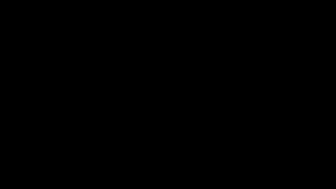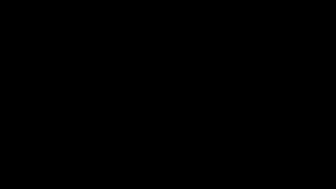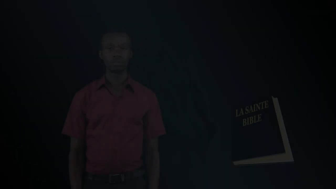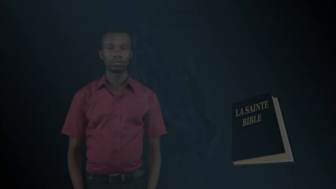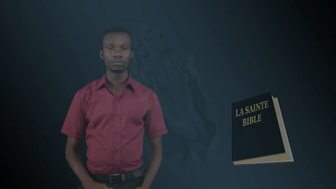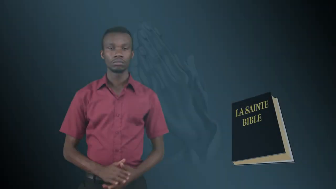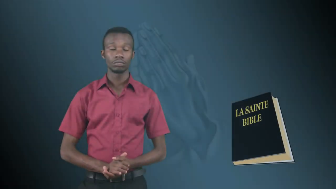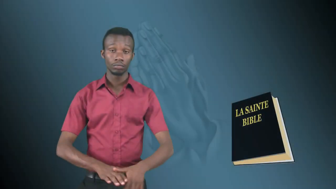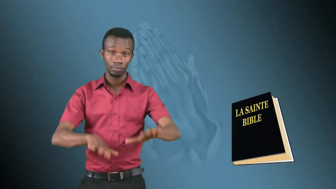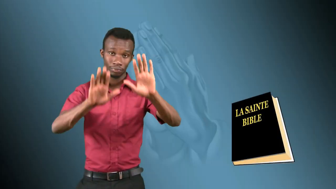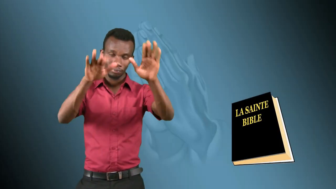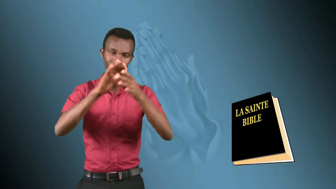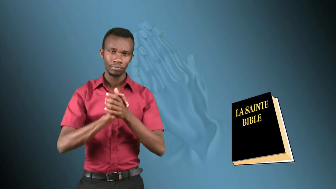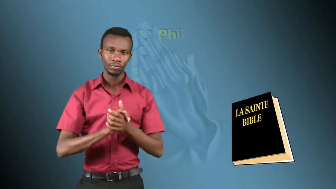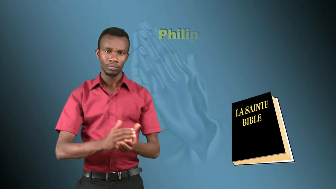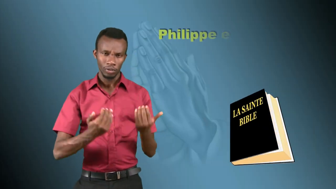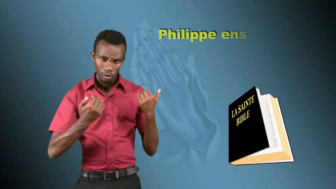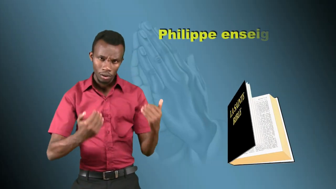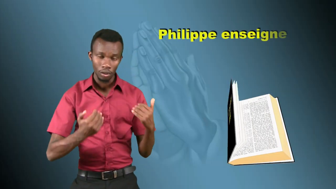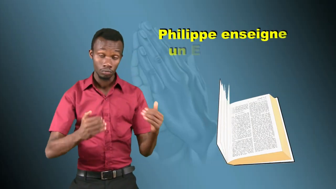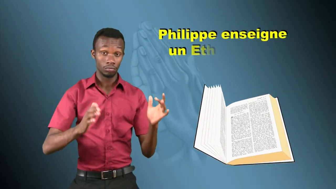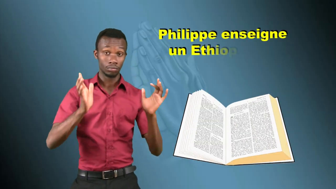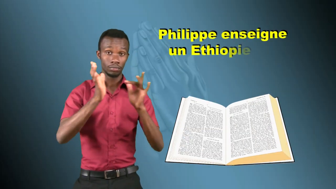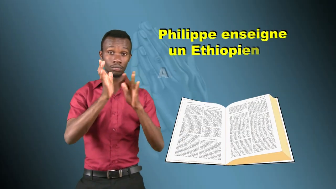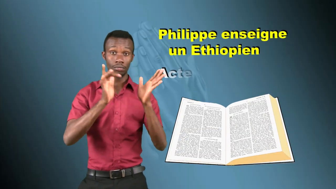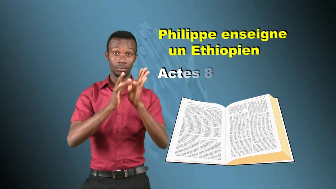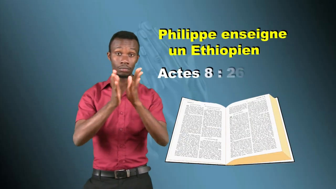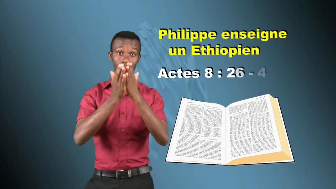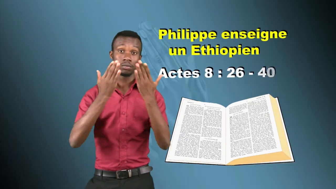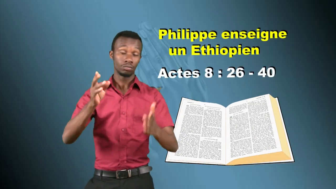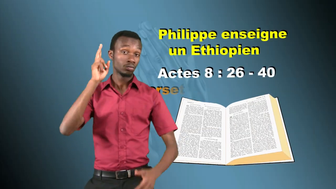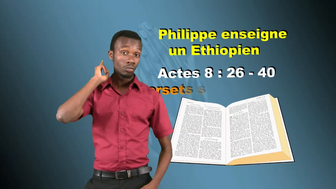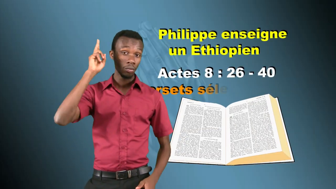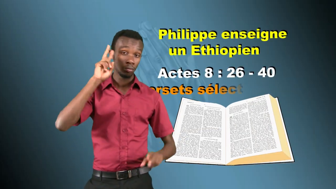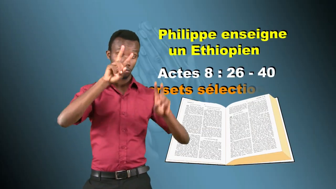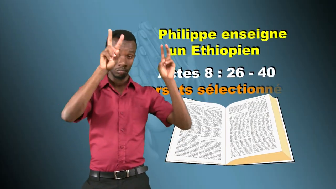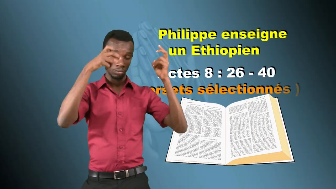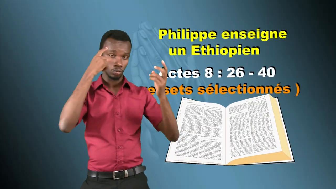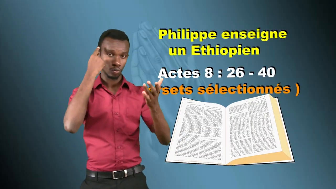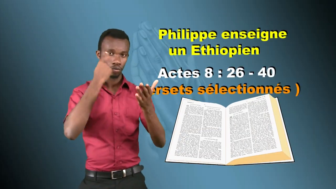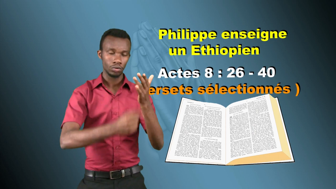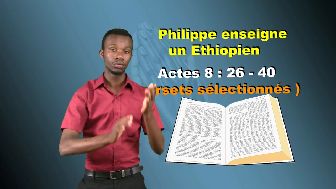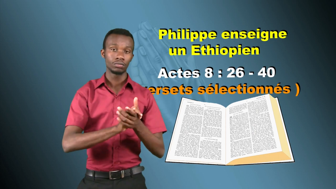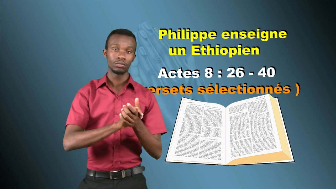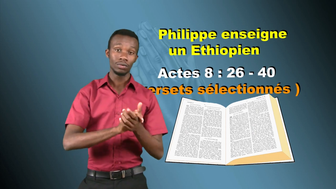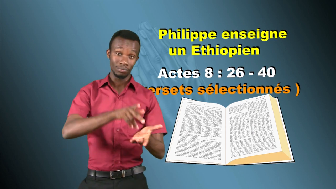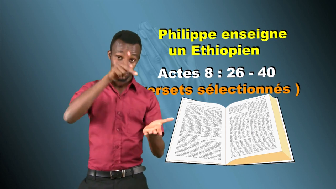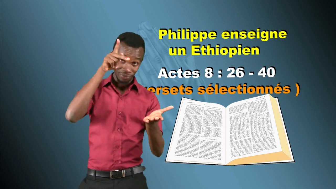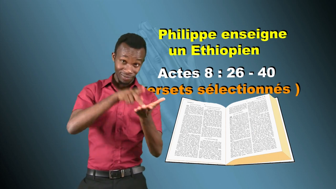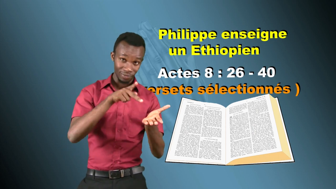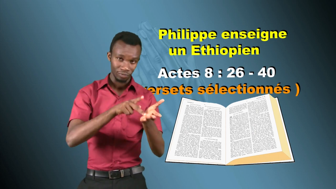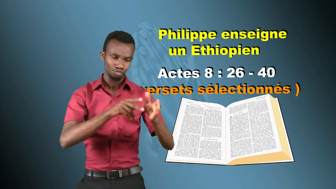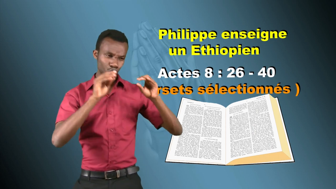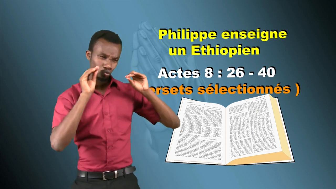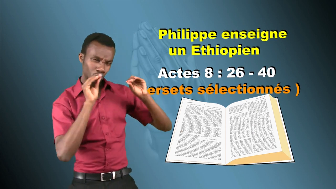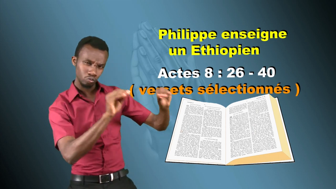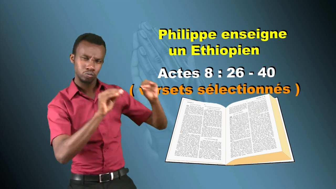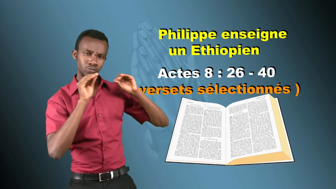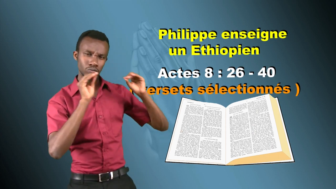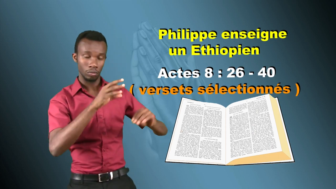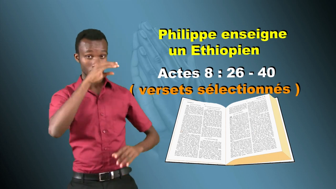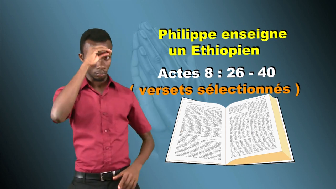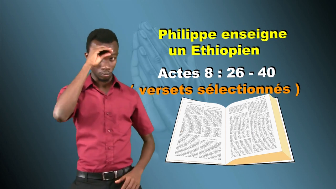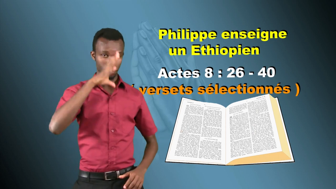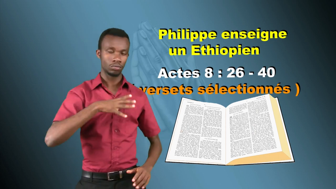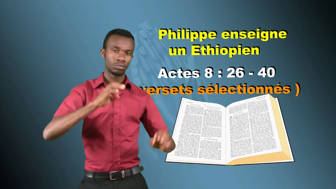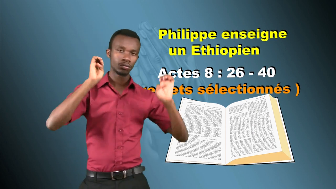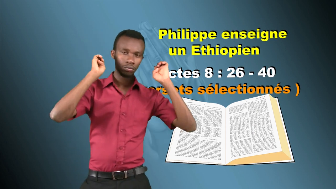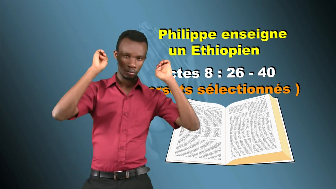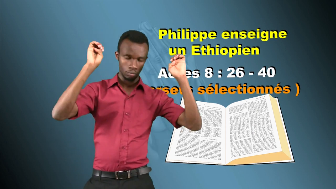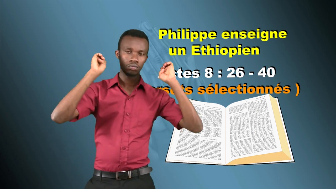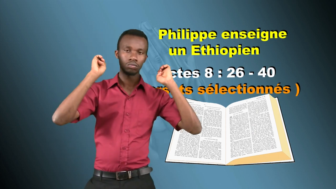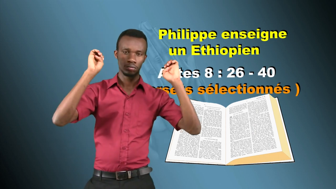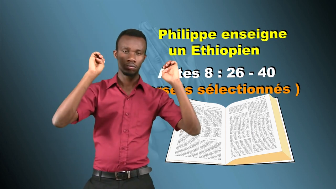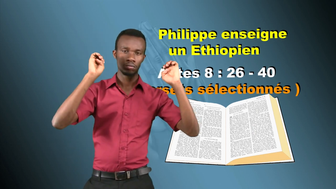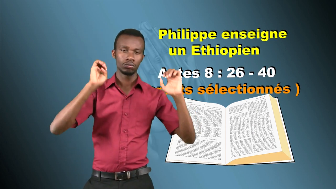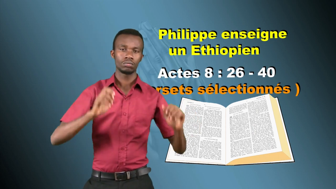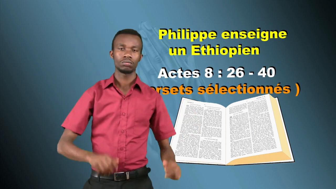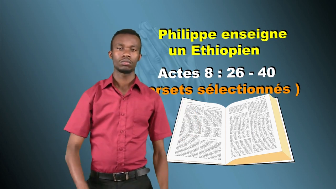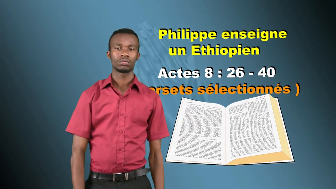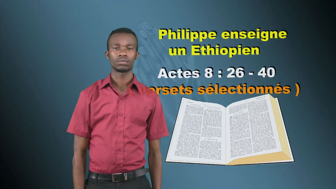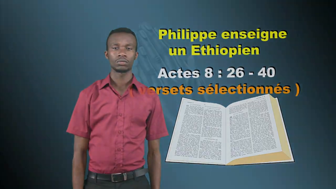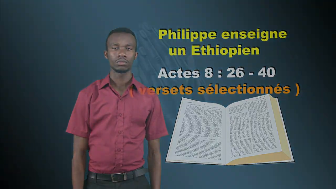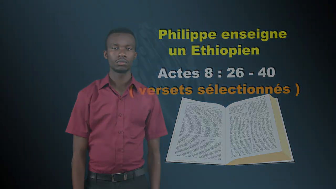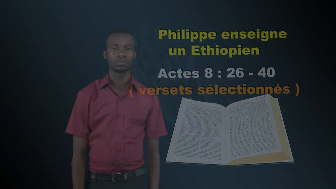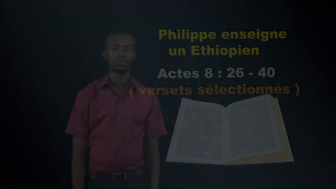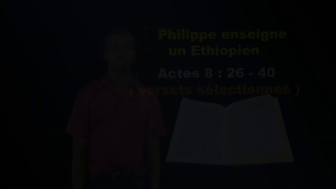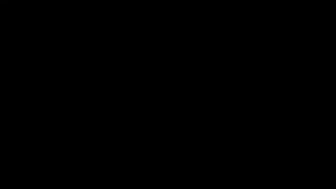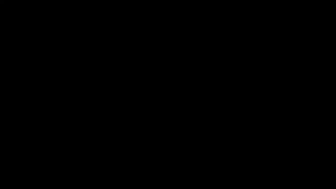Philippe enseigne un Ethiopien